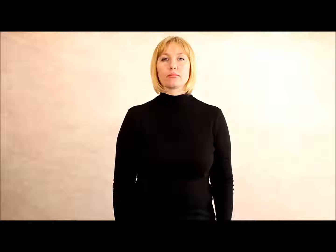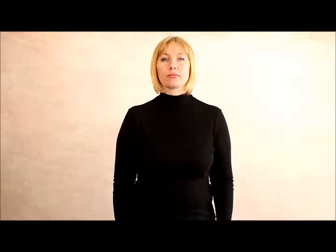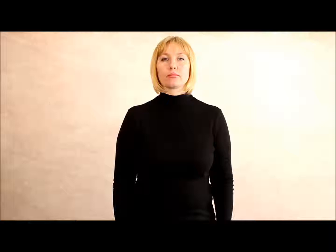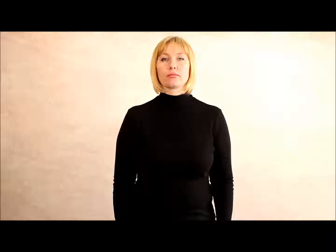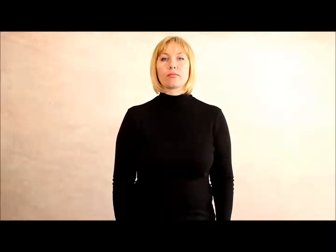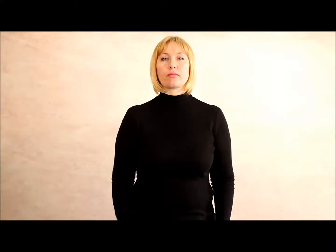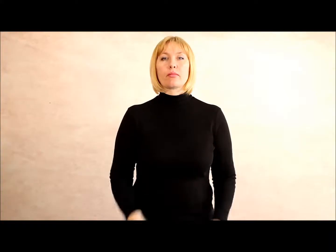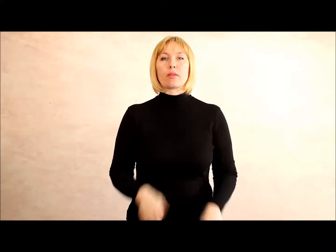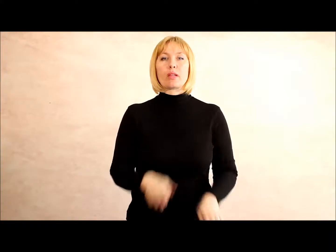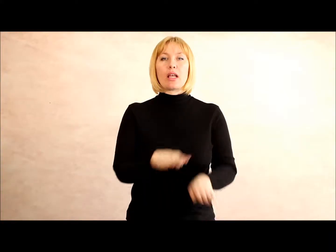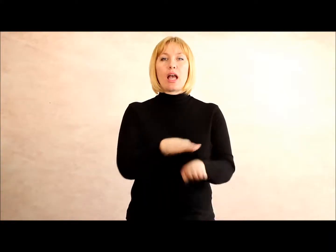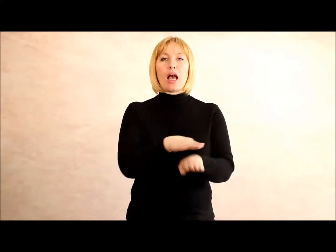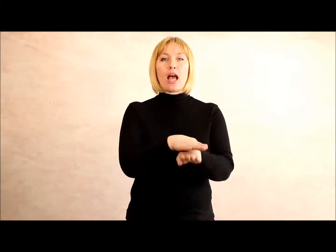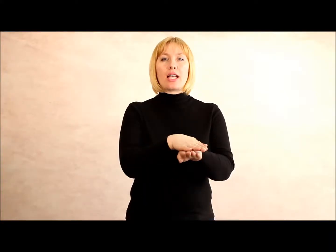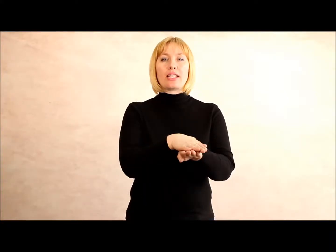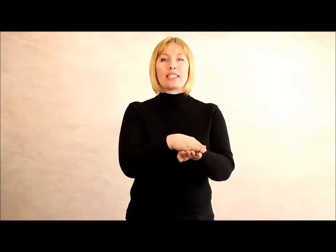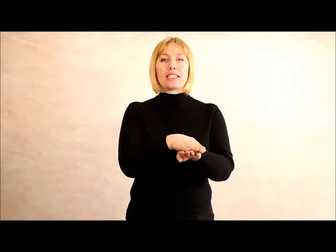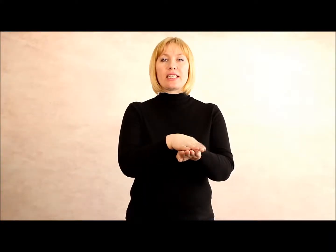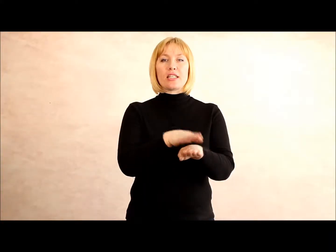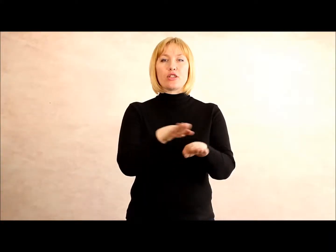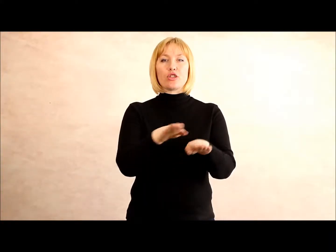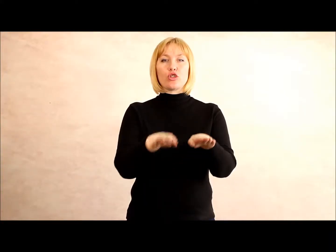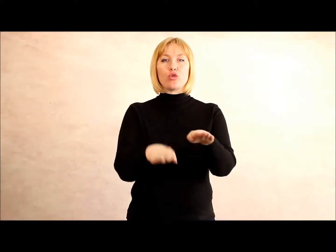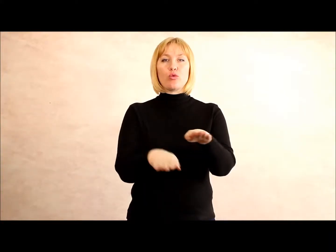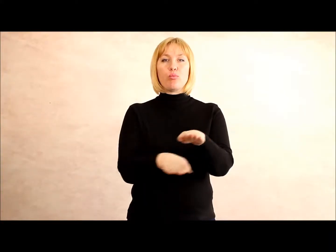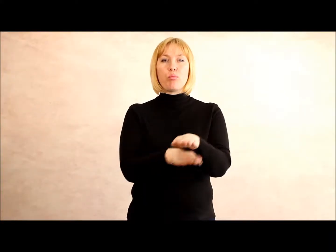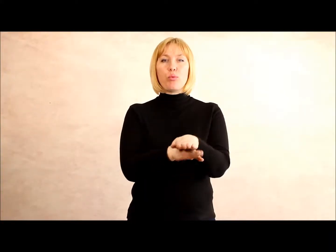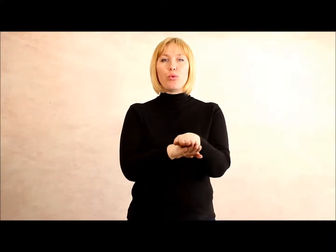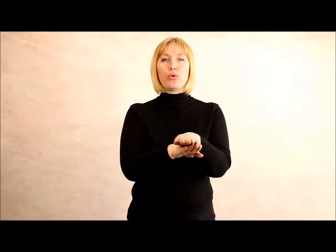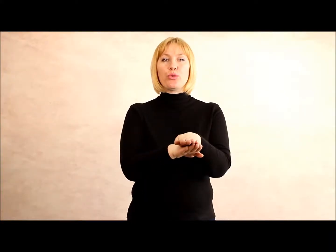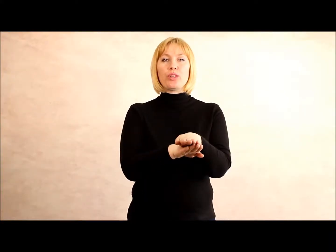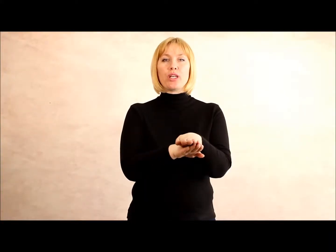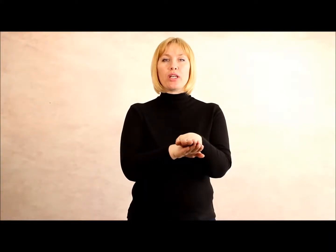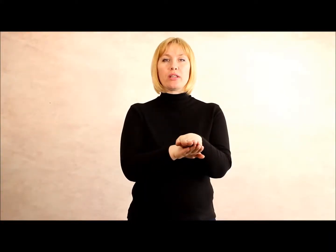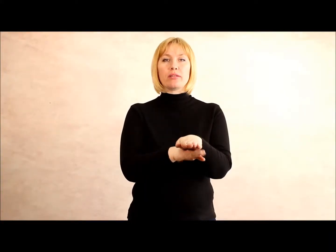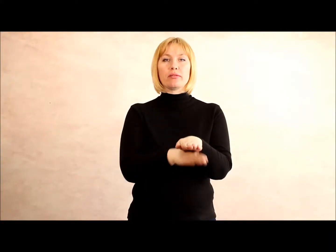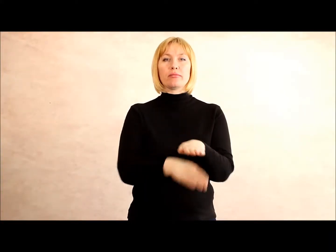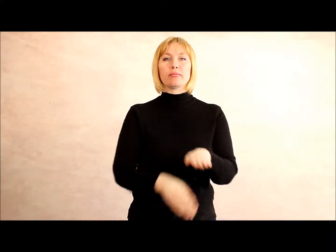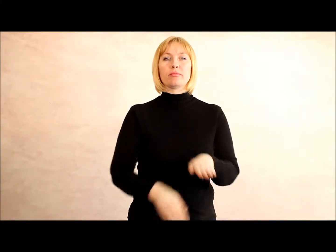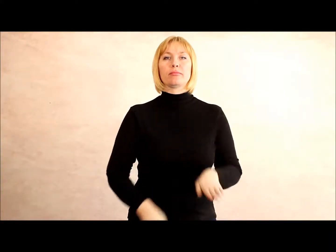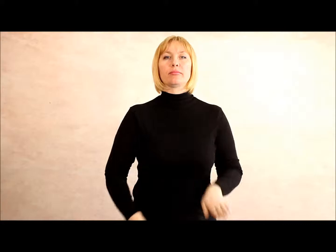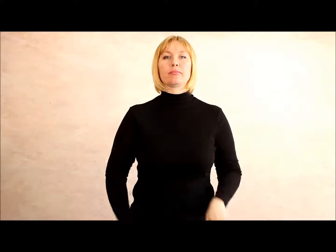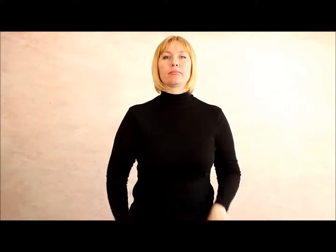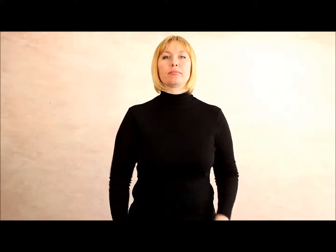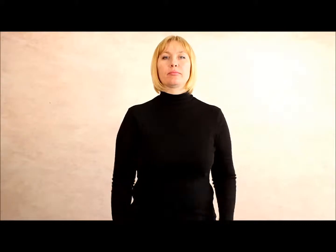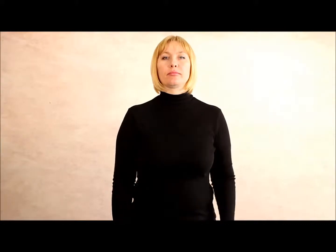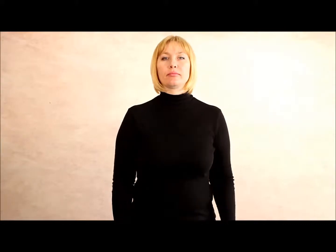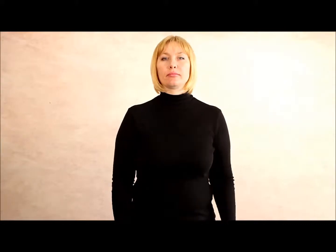A se supune